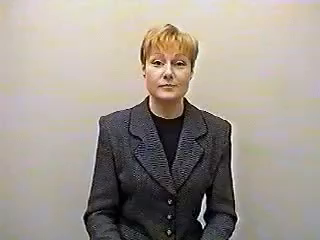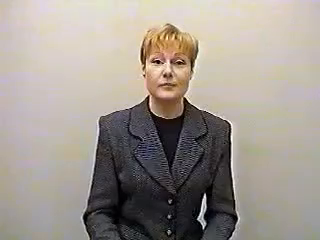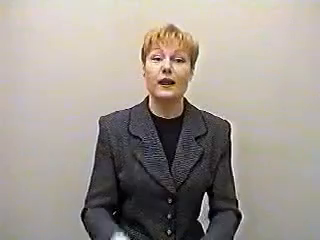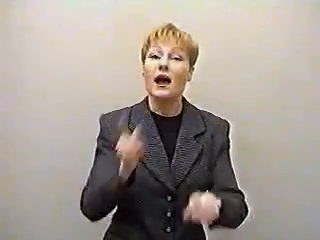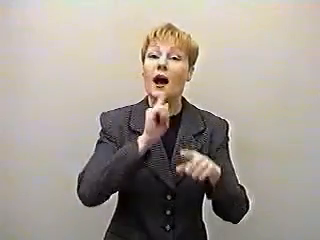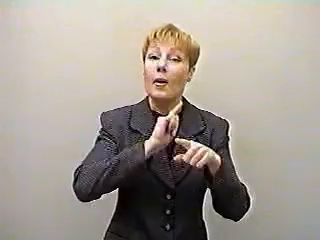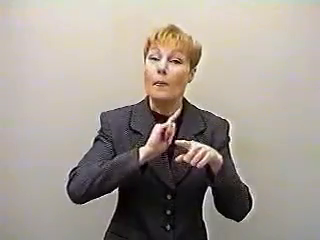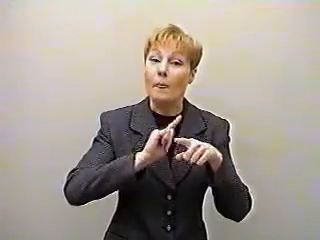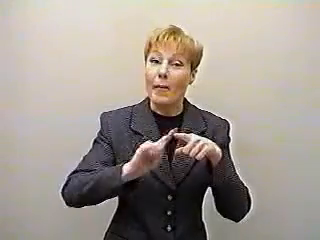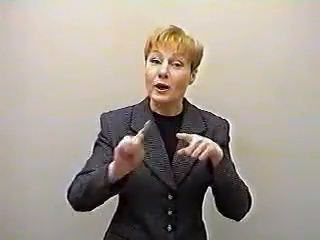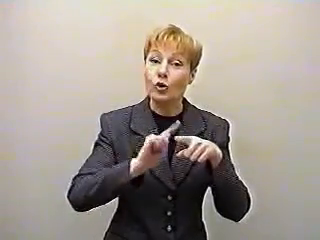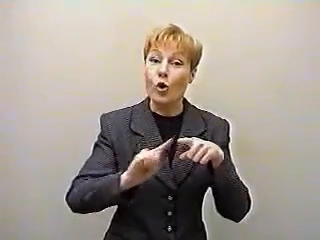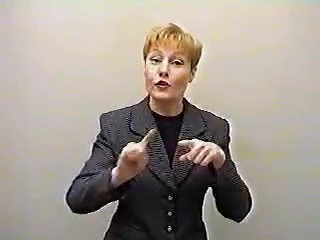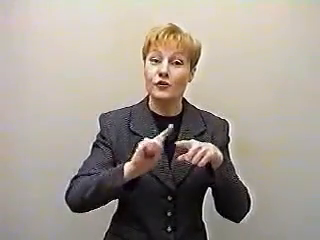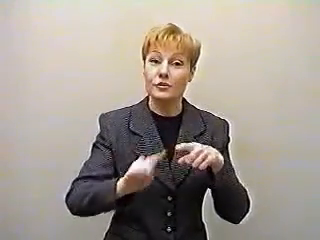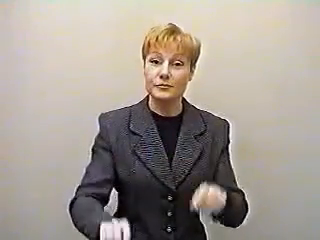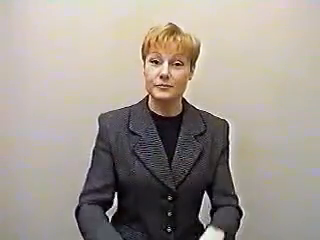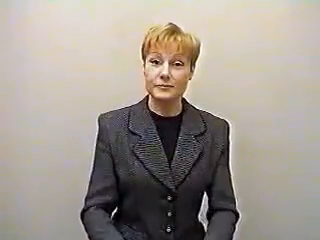морковь